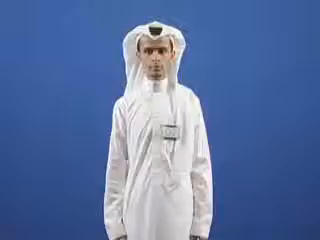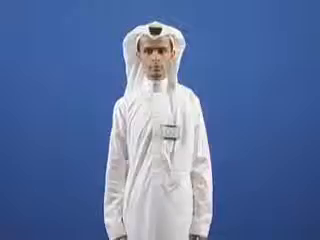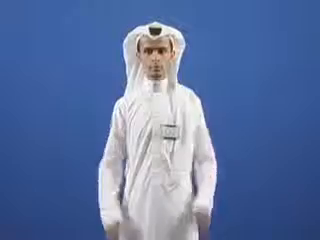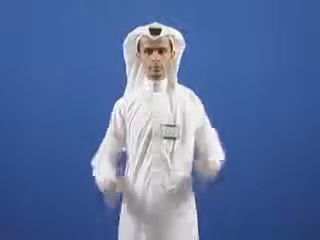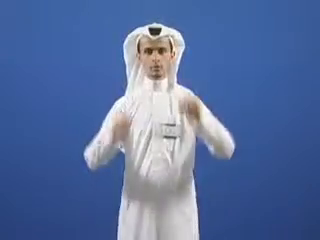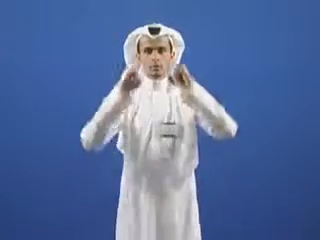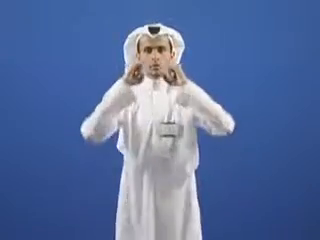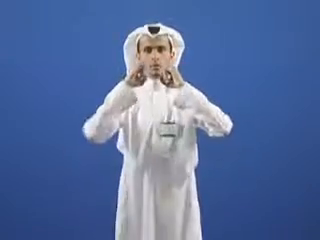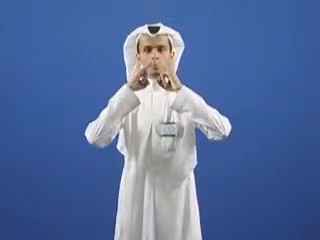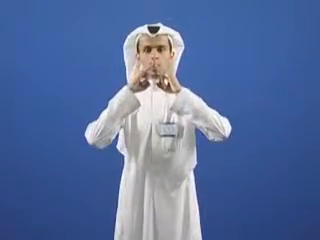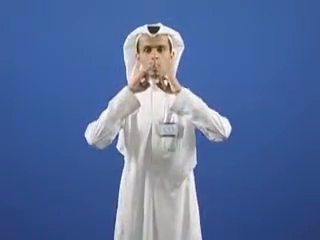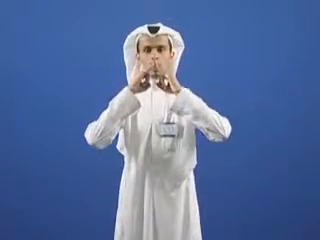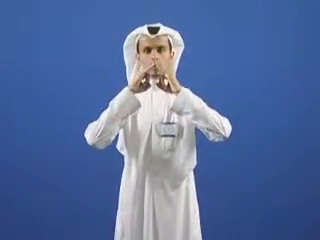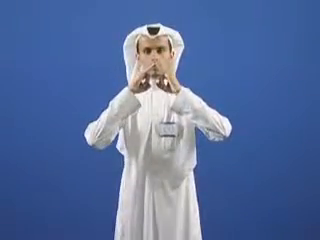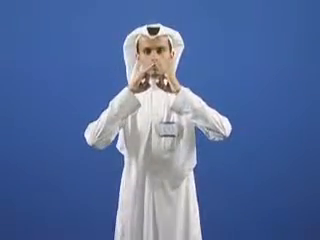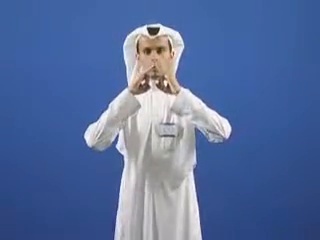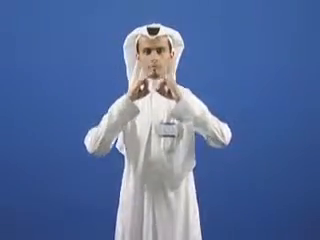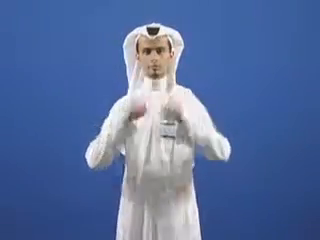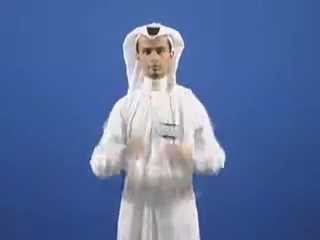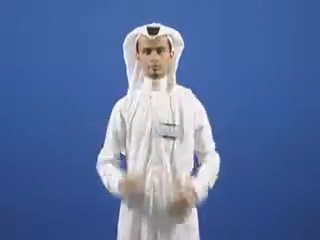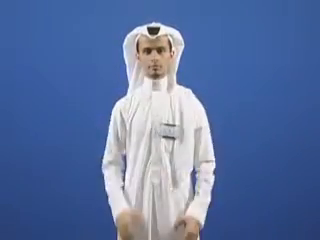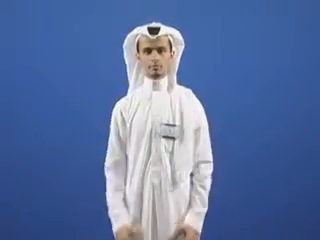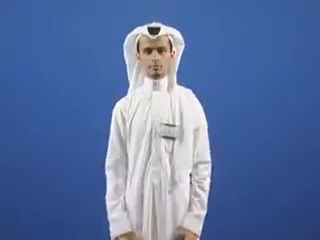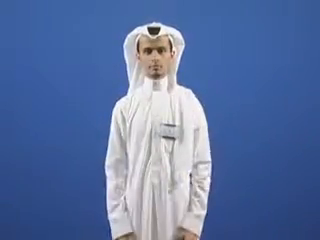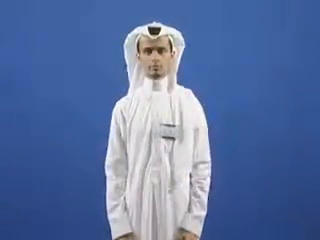مخيم